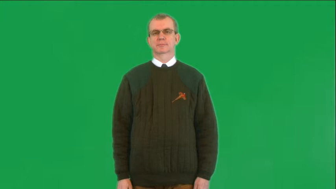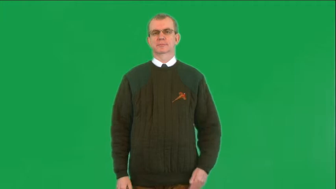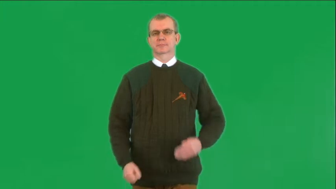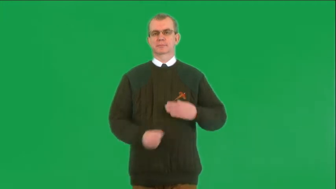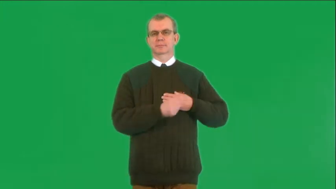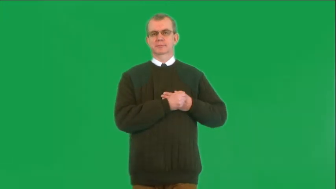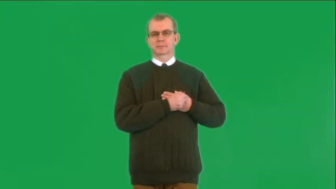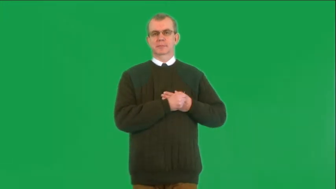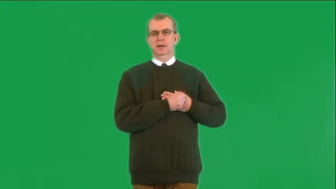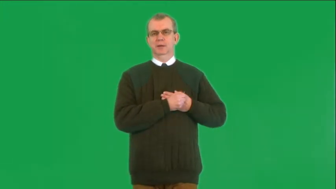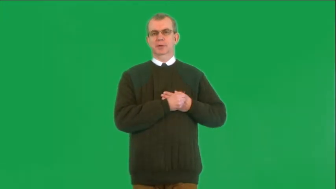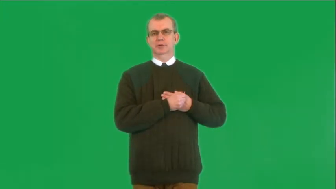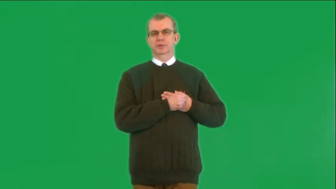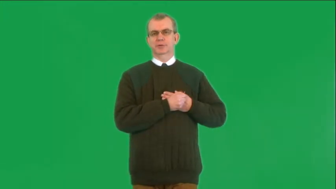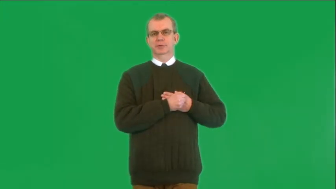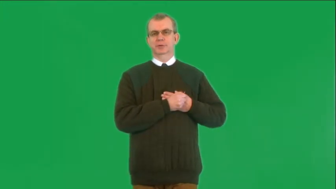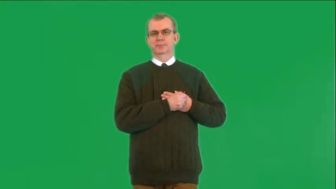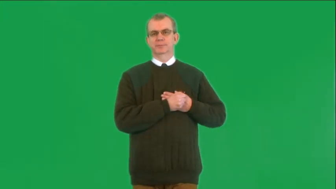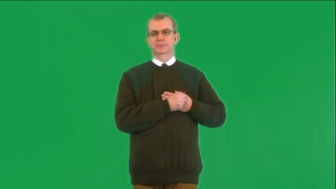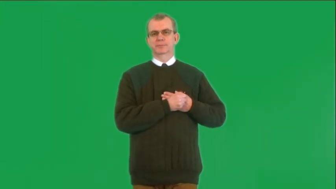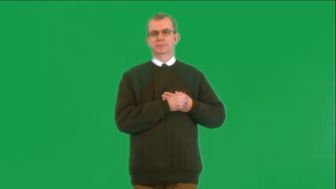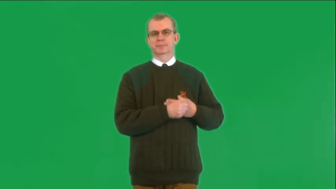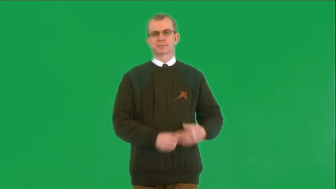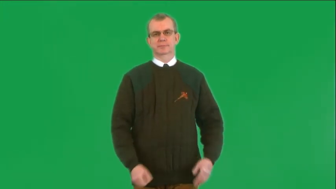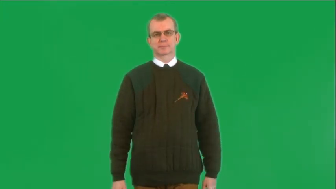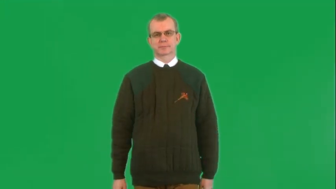amatorski